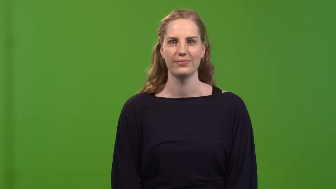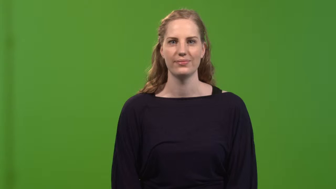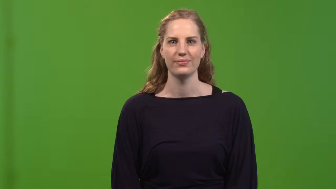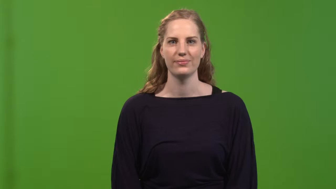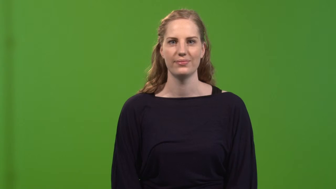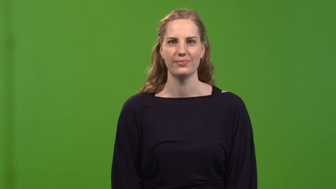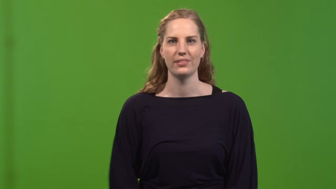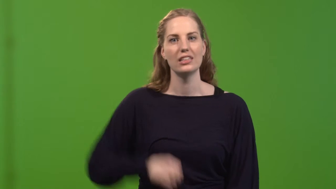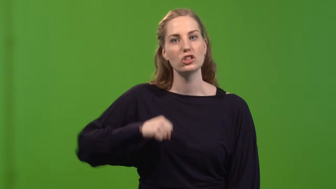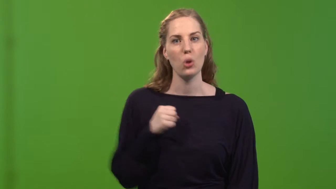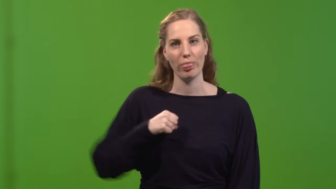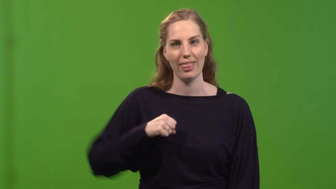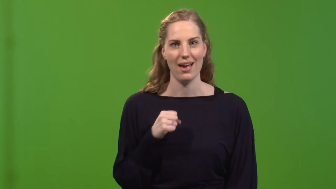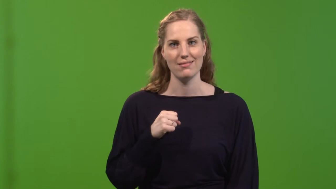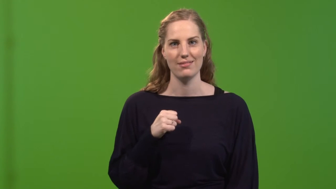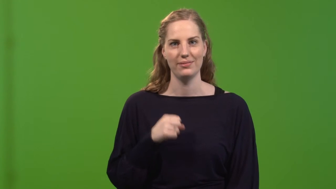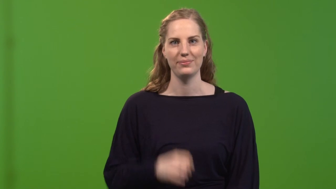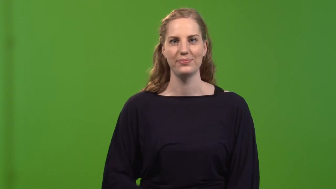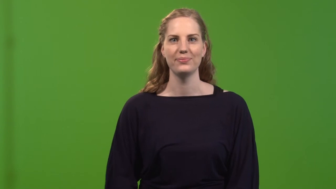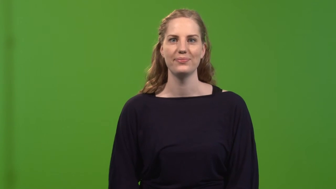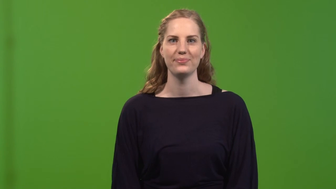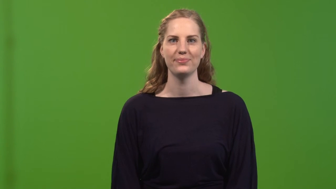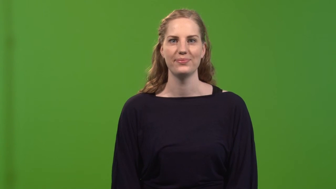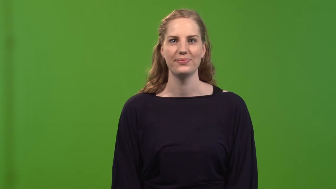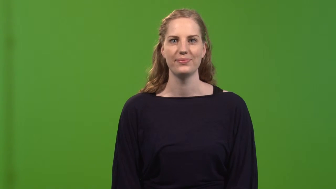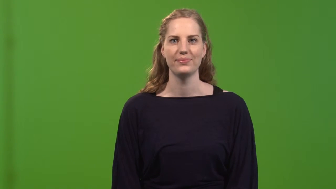Skoda